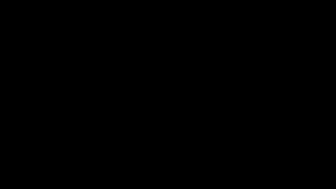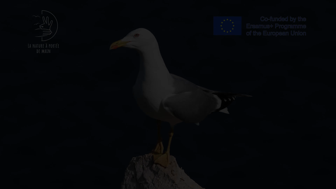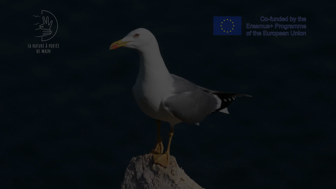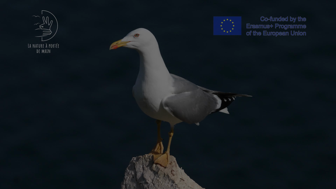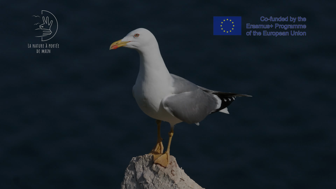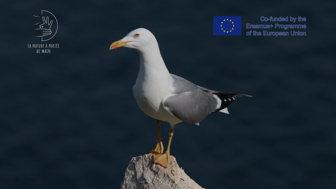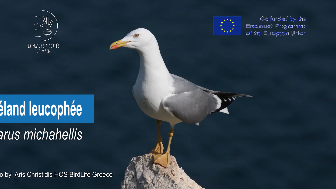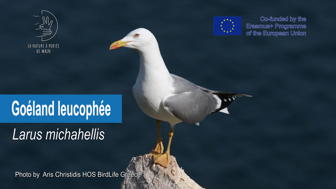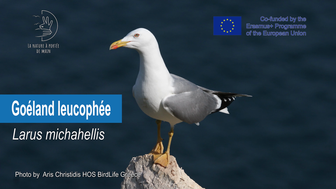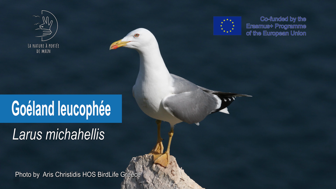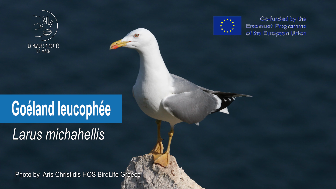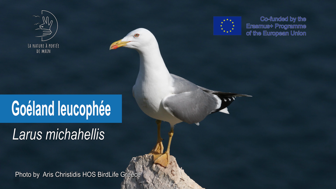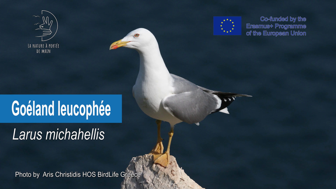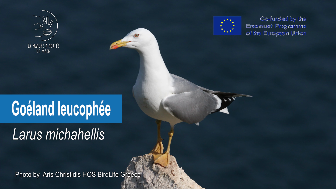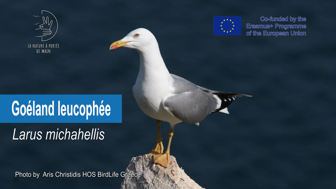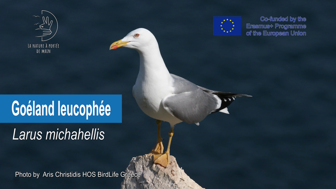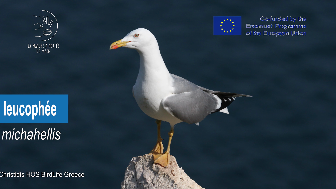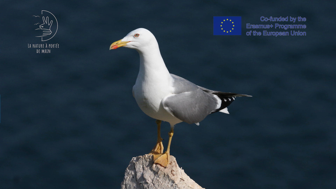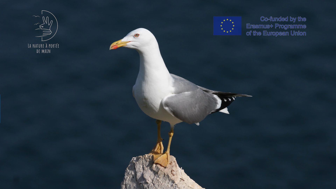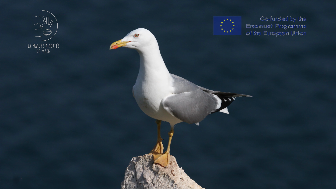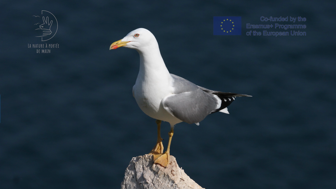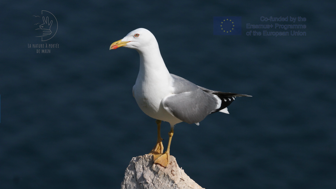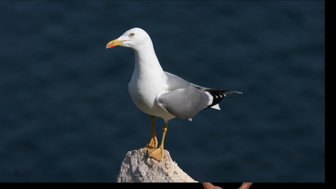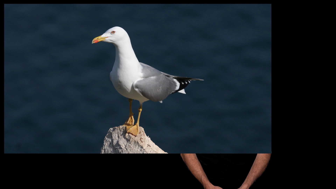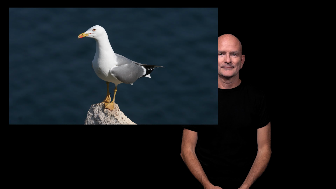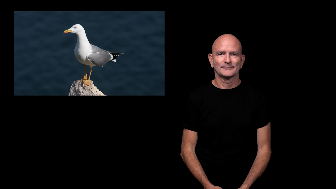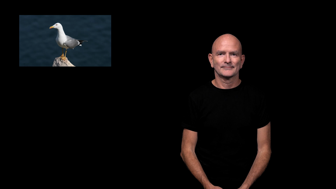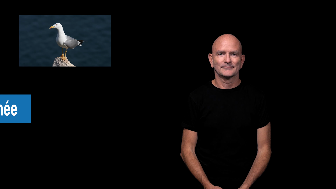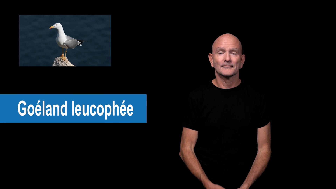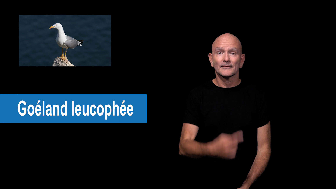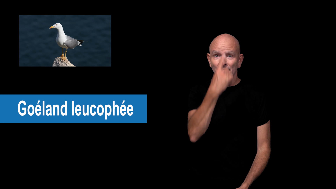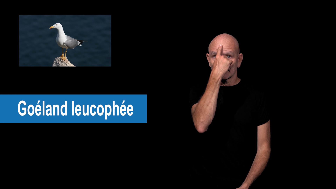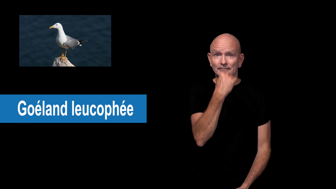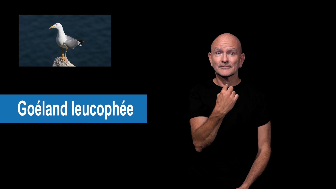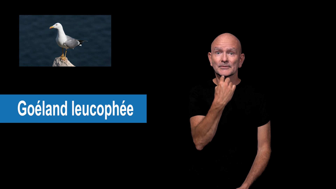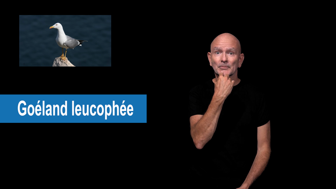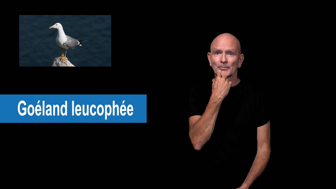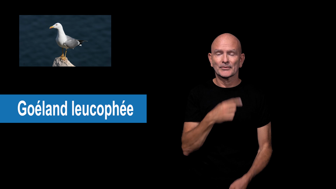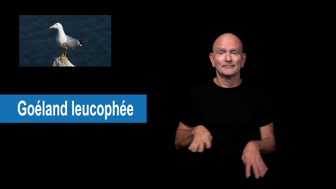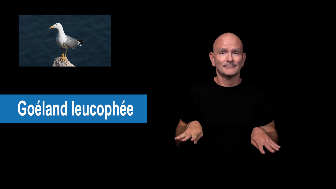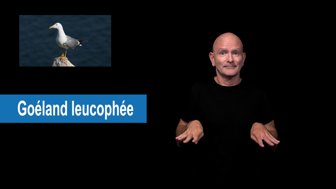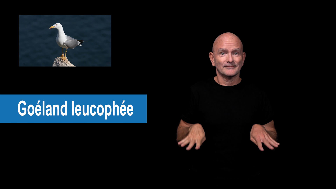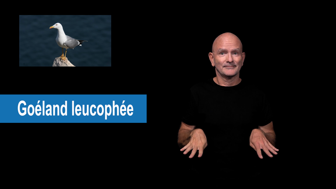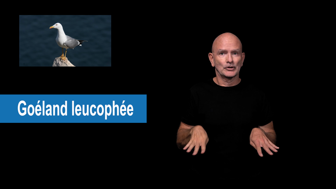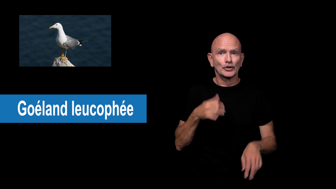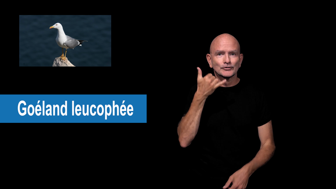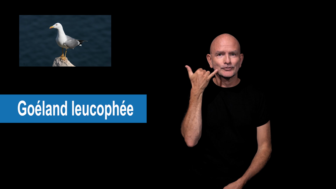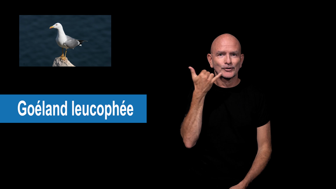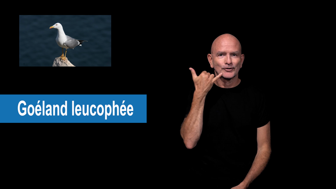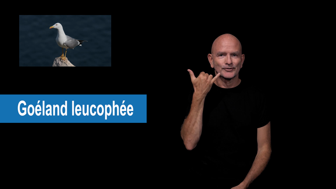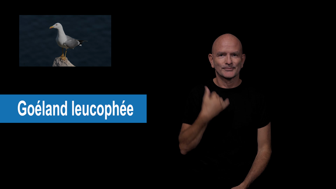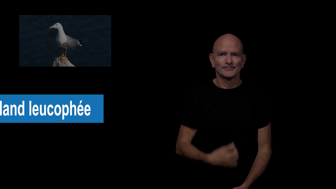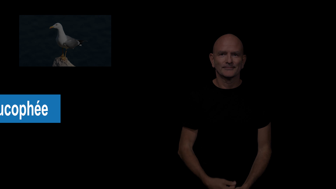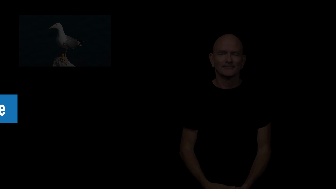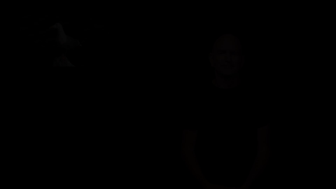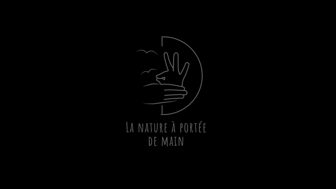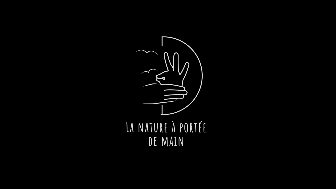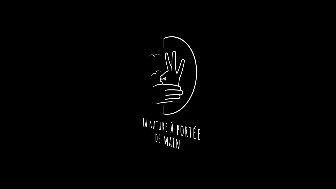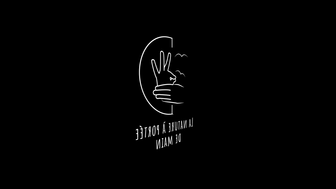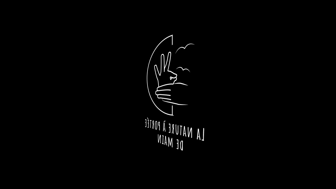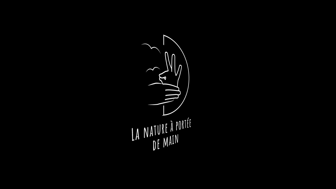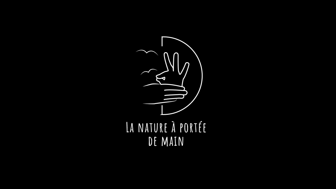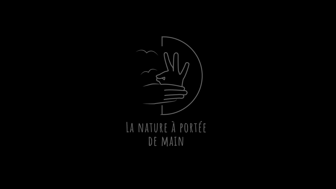Goéland Leucophée